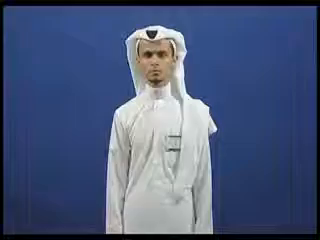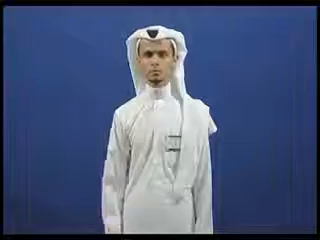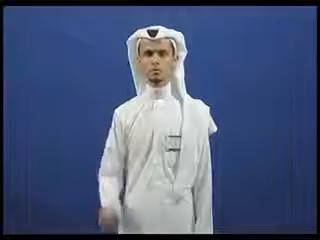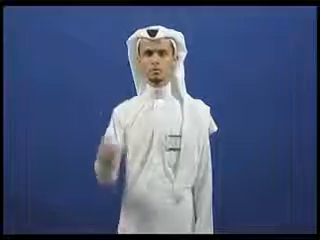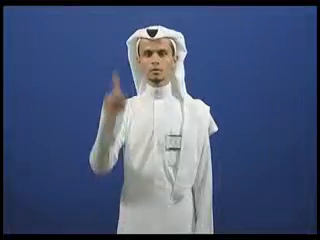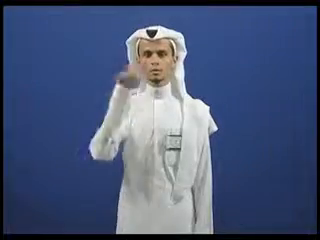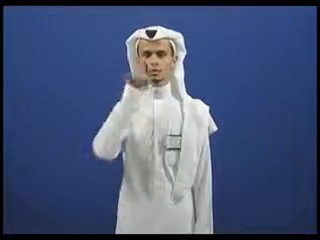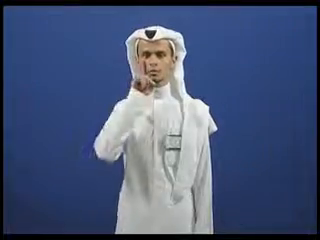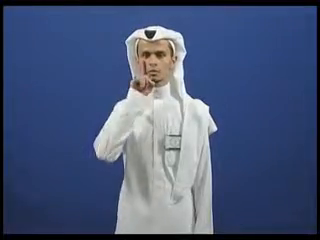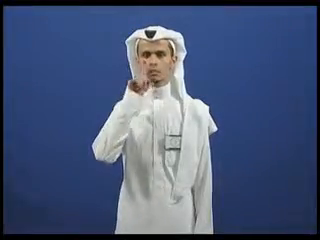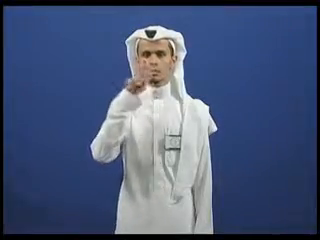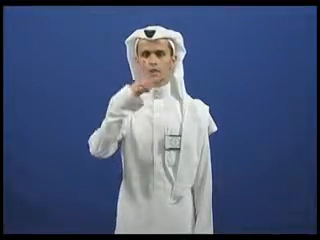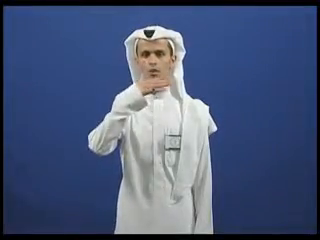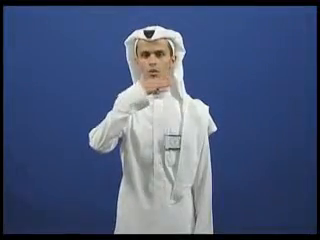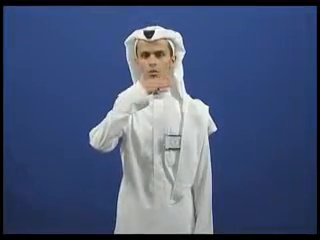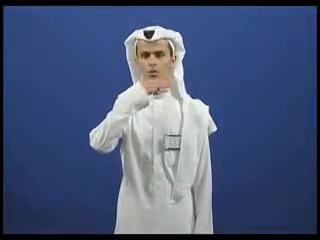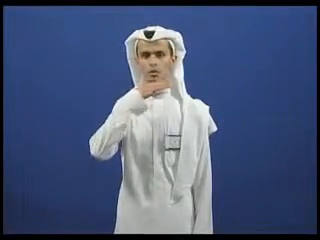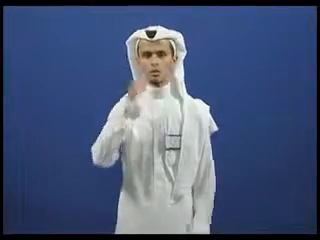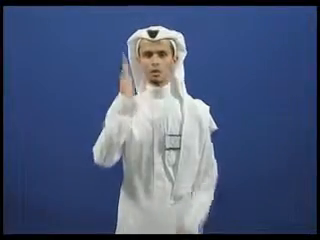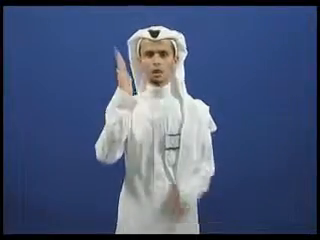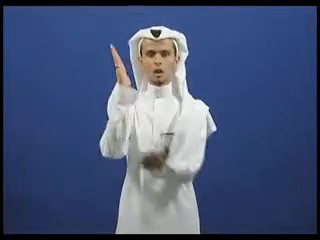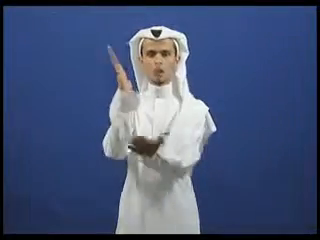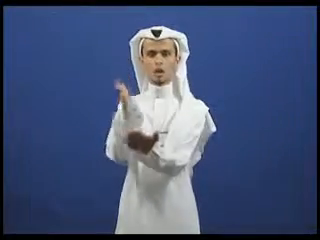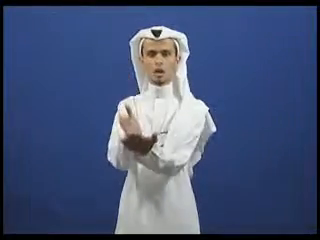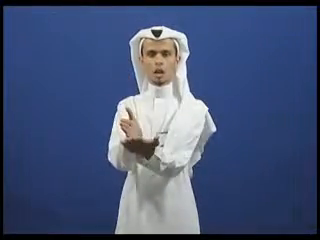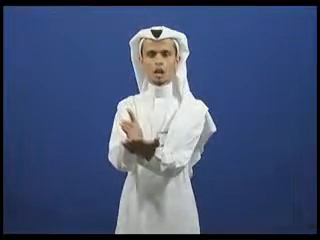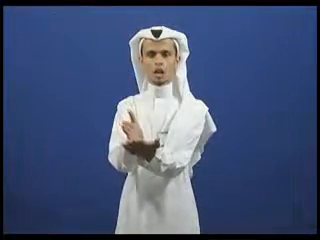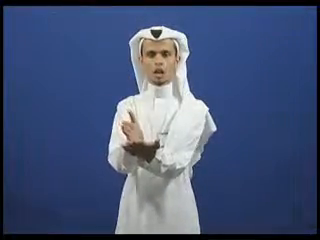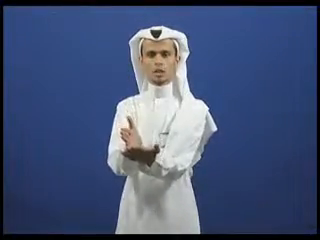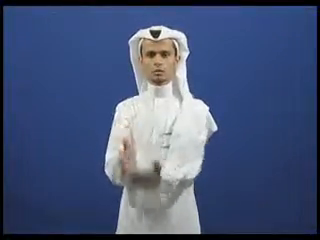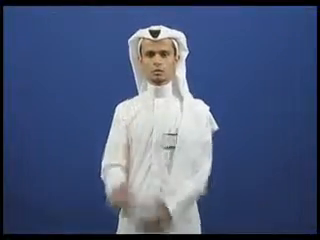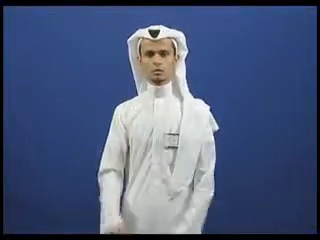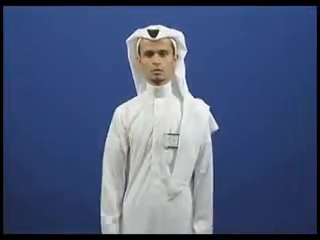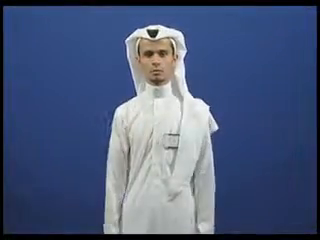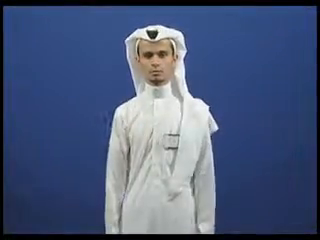حقوق الوالدين